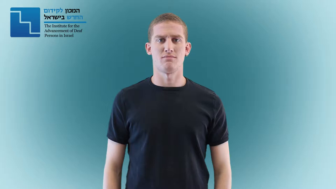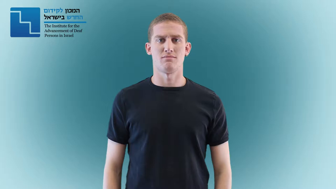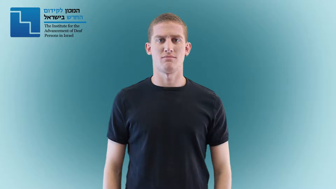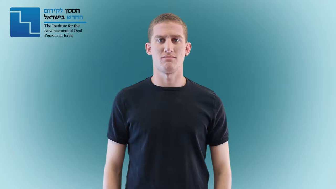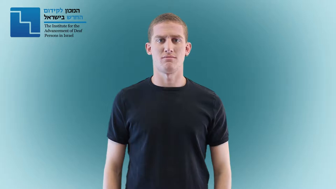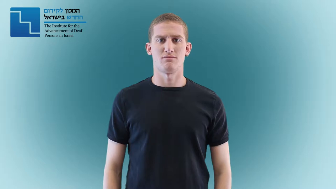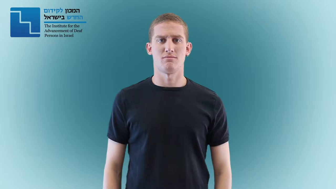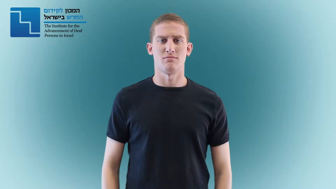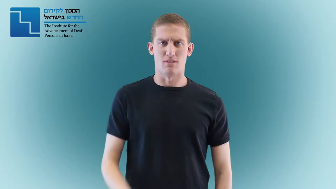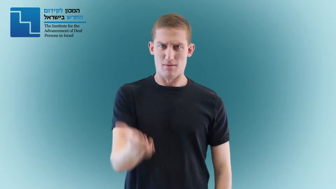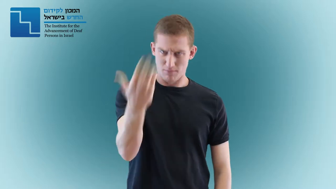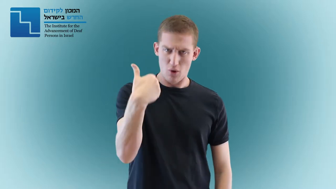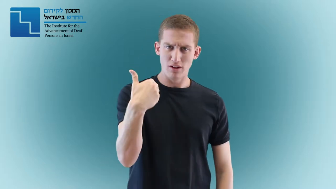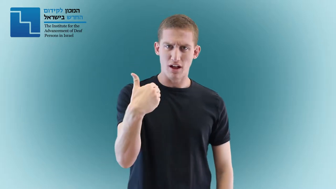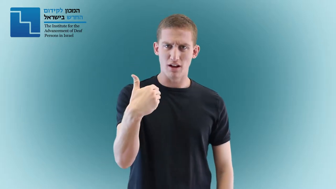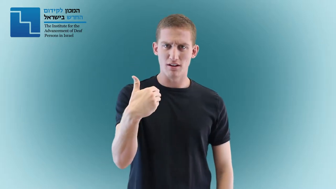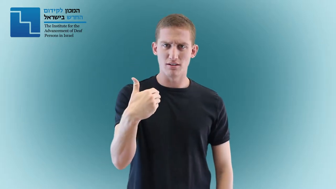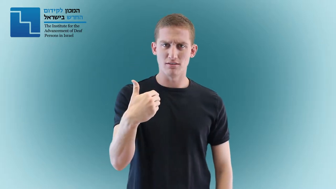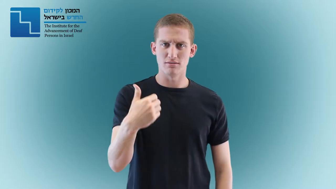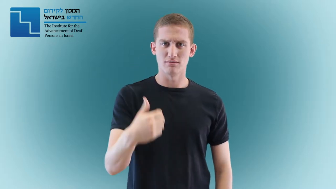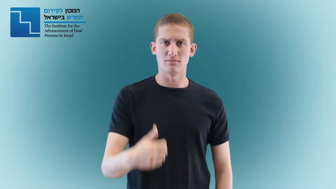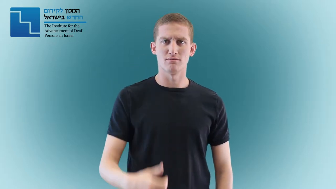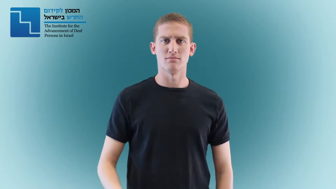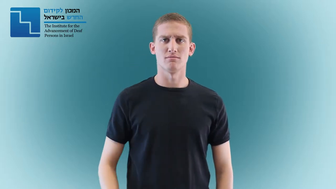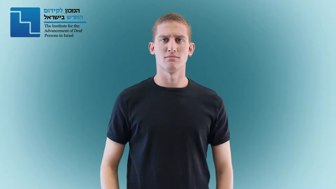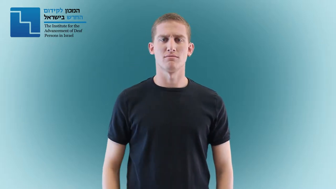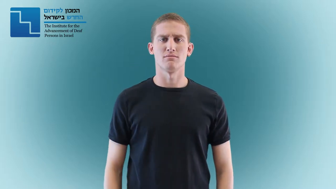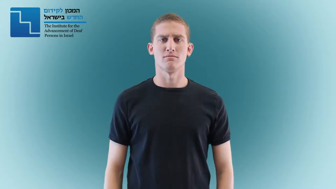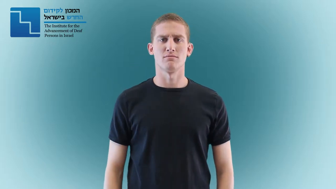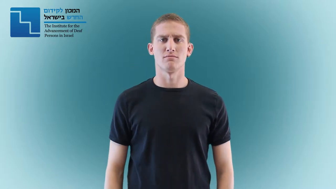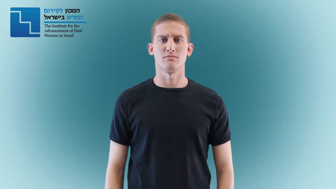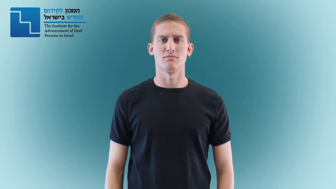בוא הנה!